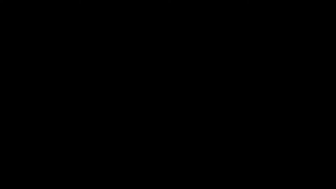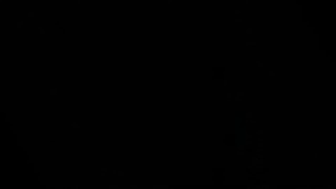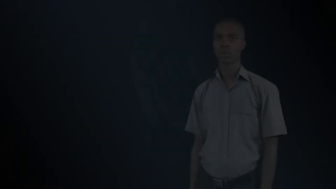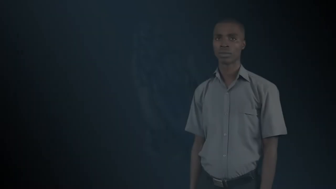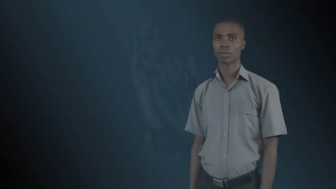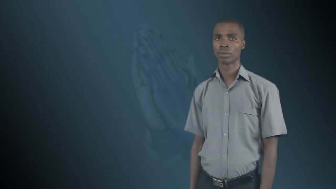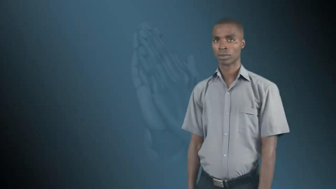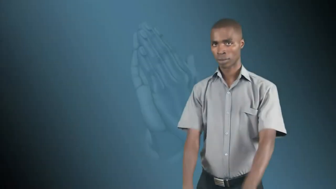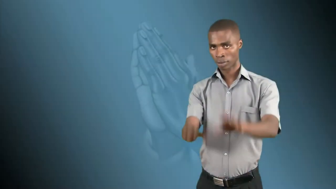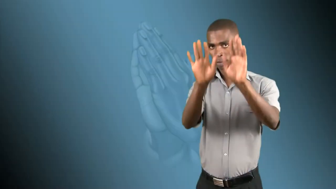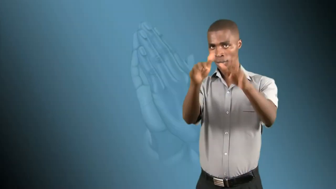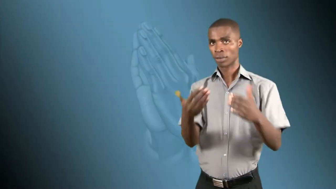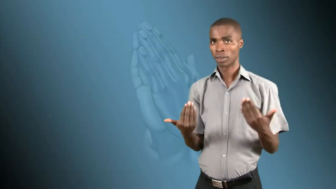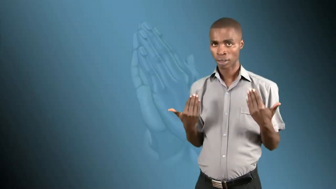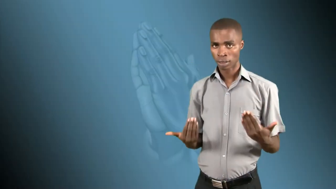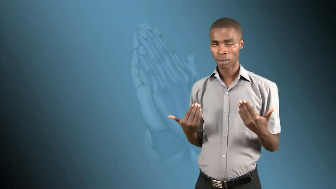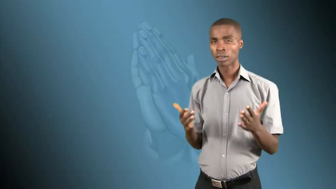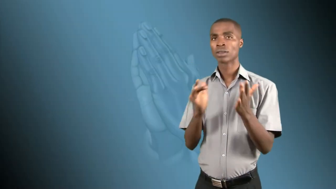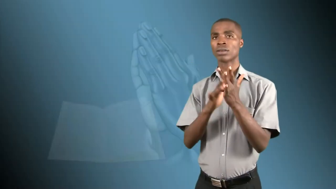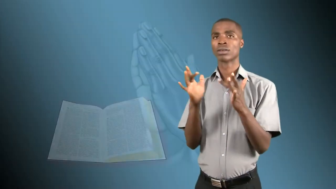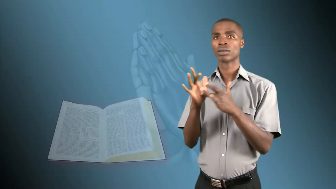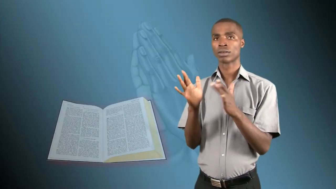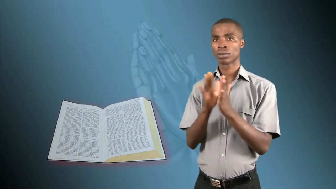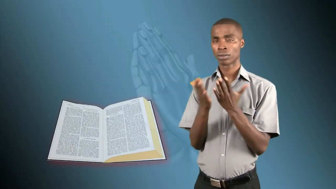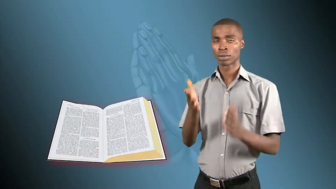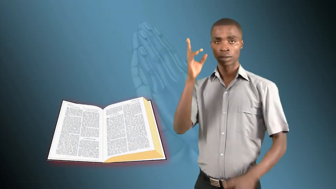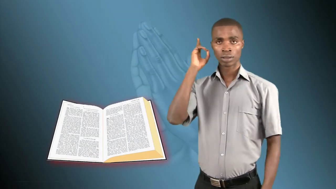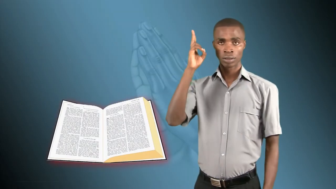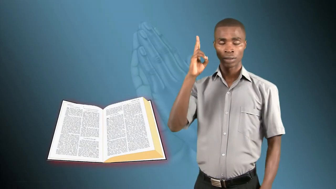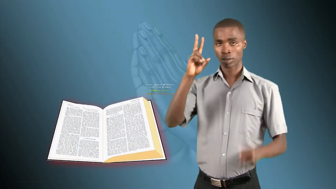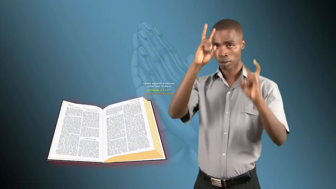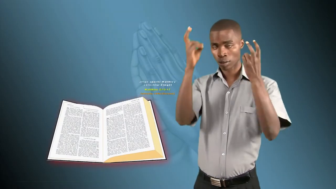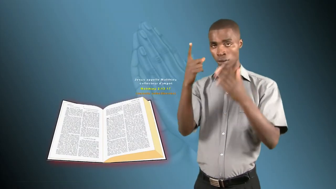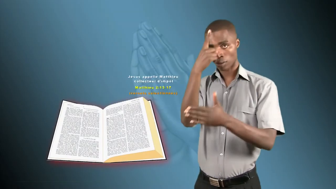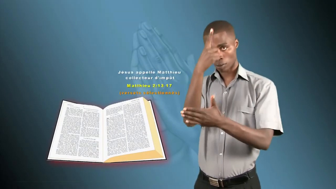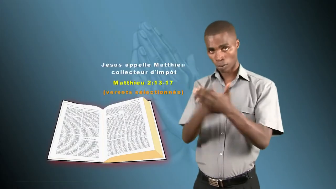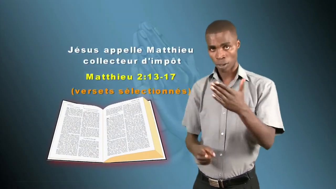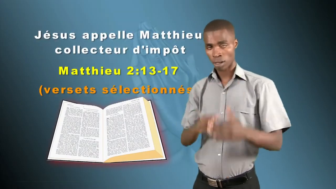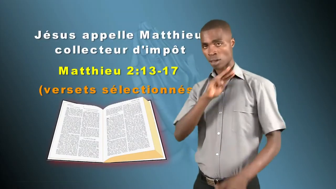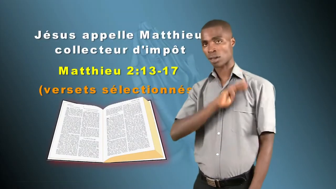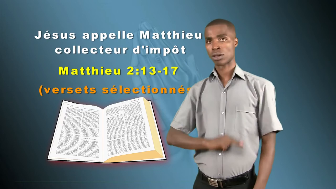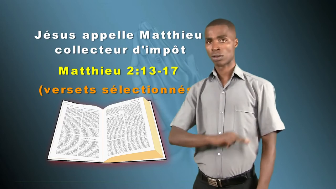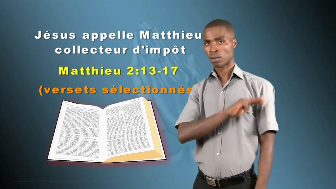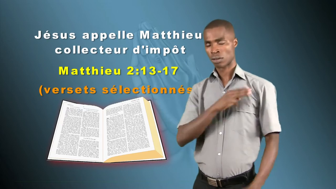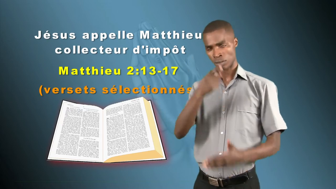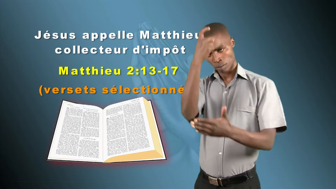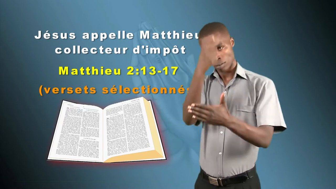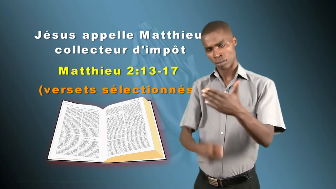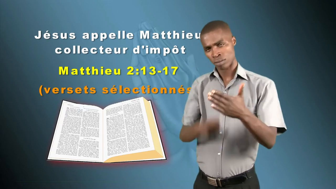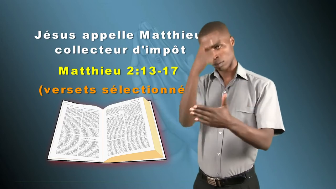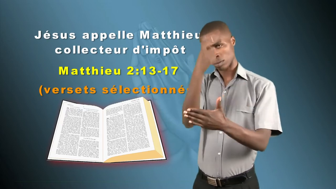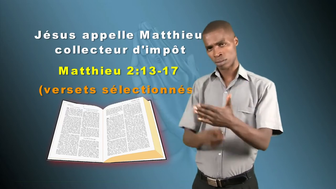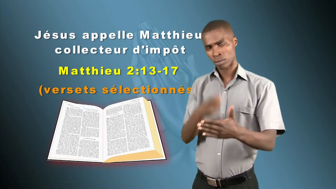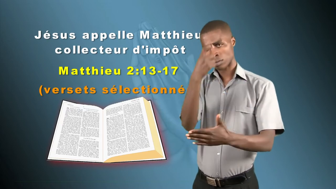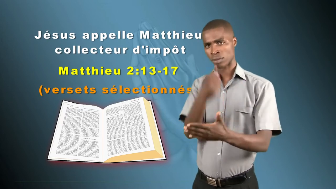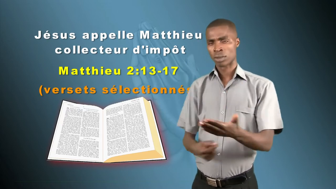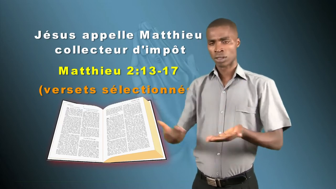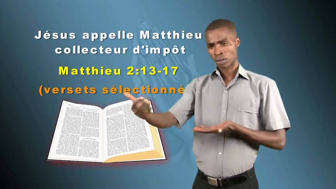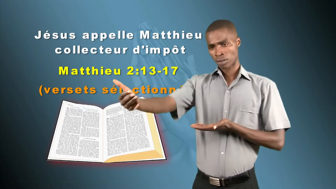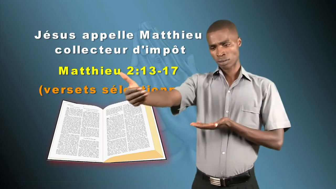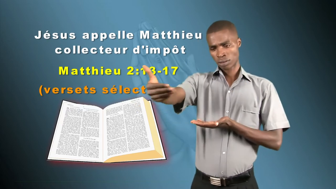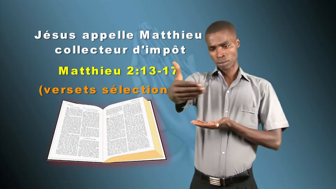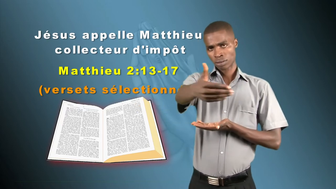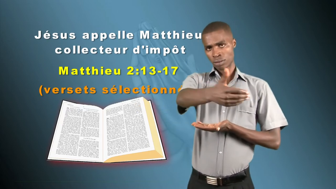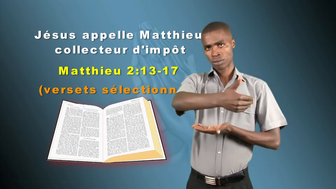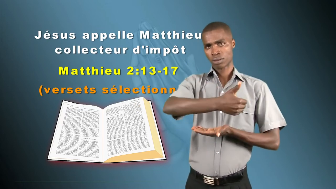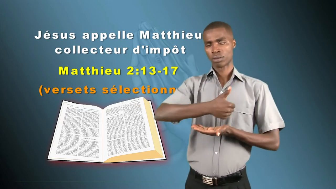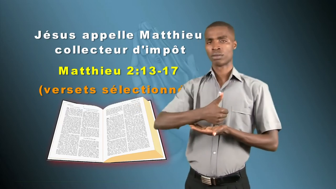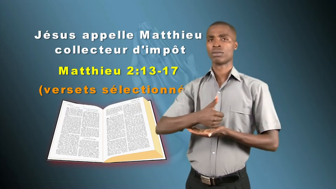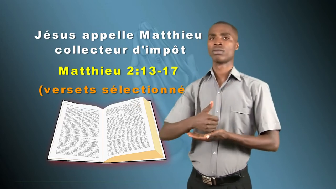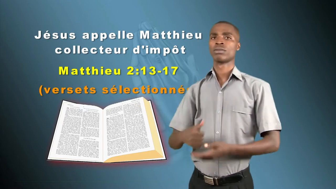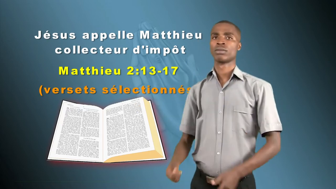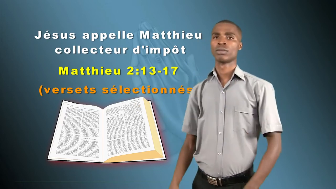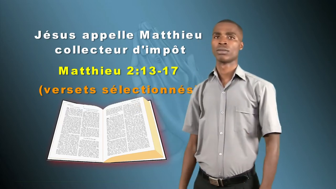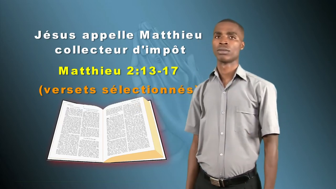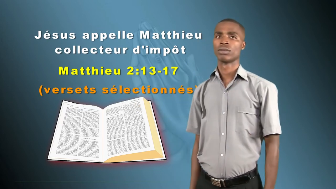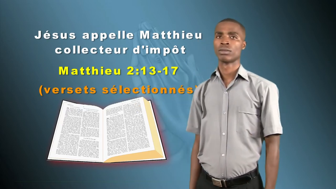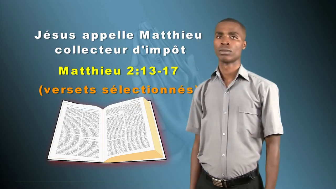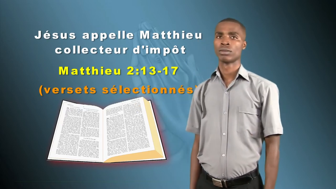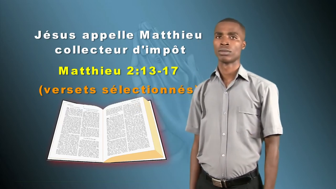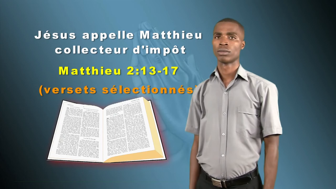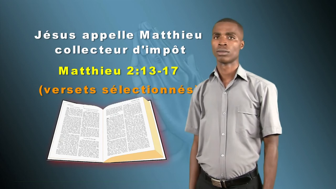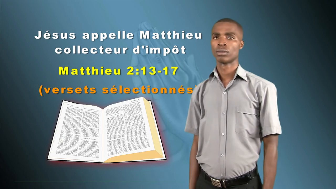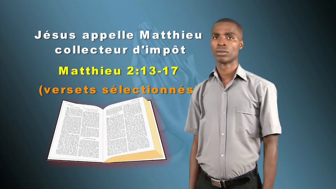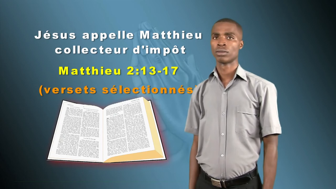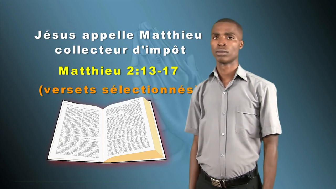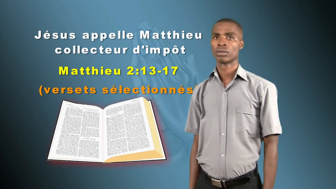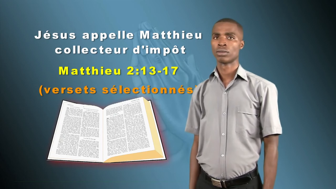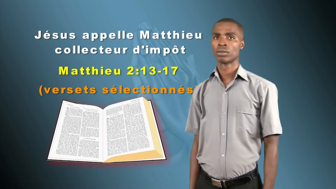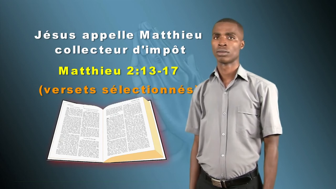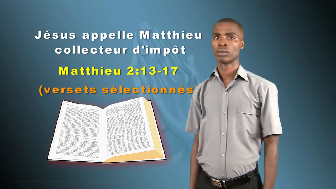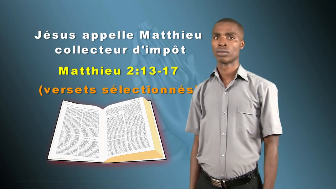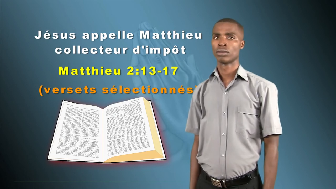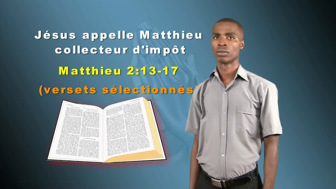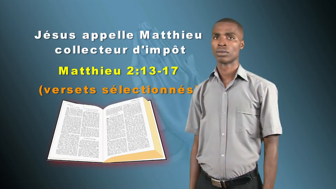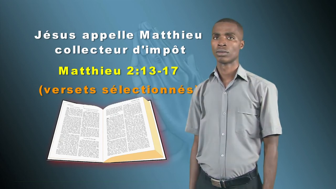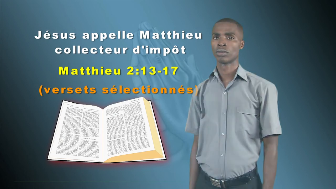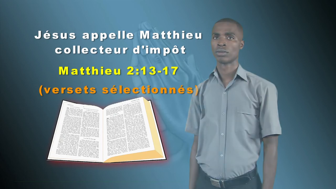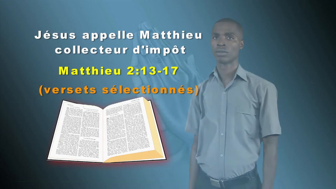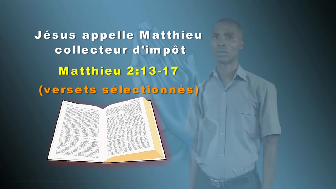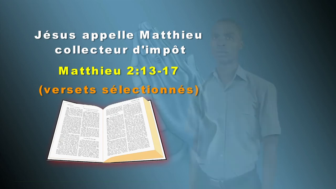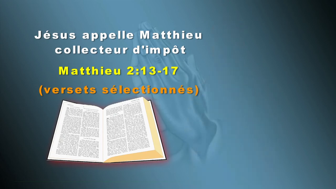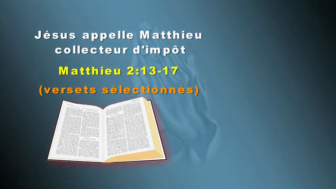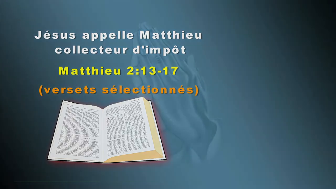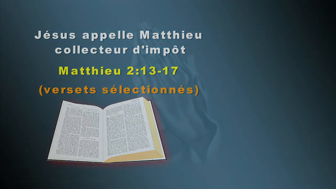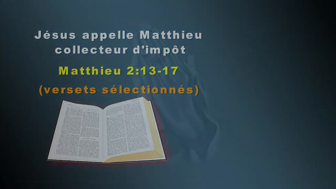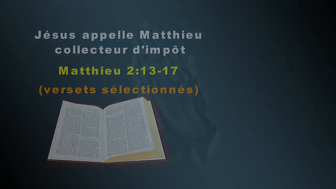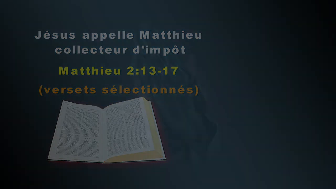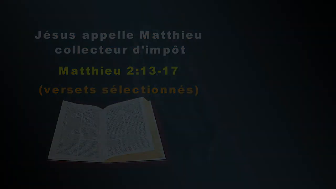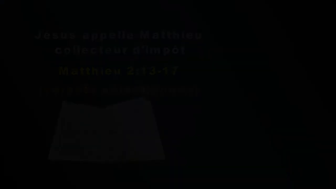Jésus appelle Matthieu collecteur d'impôt